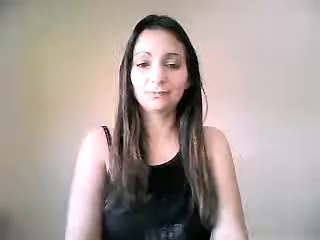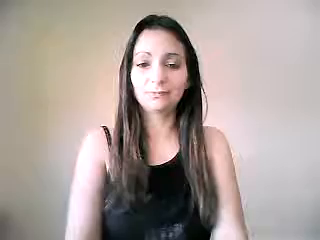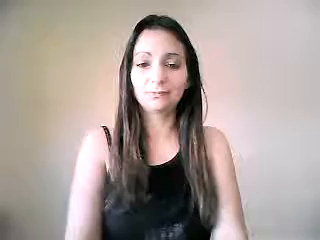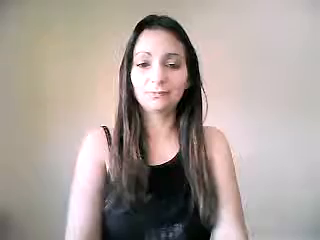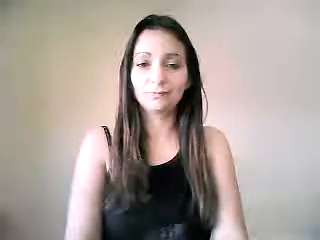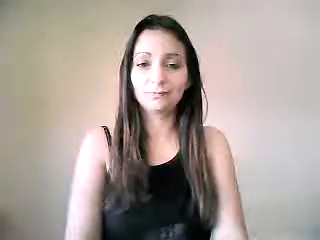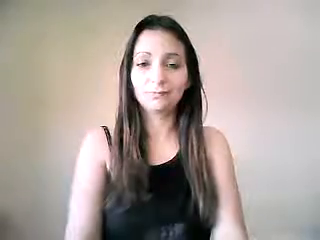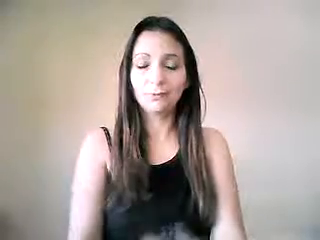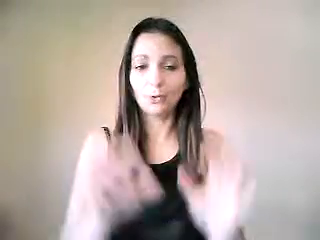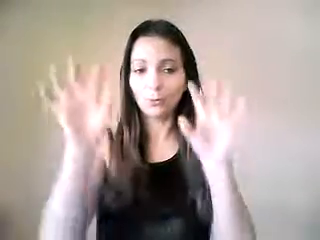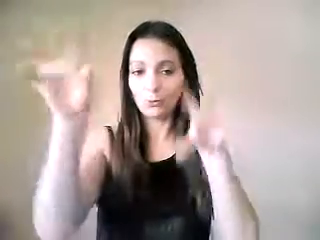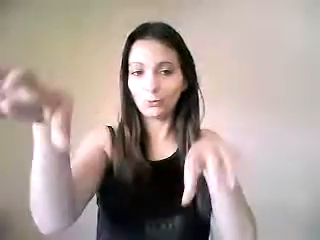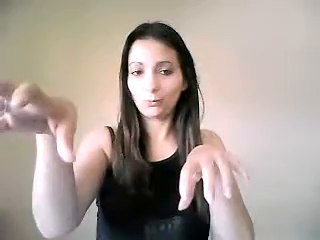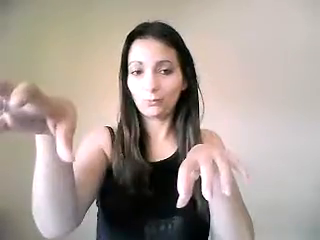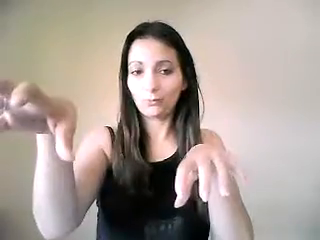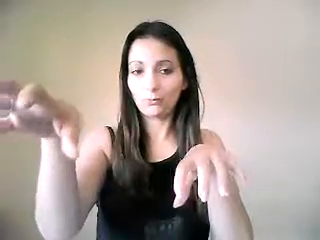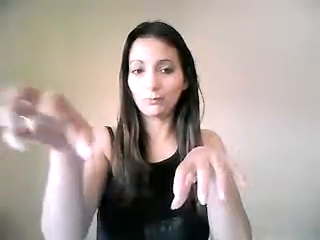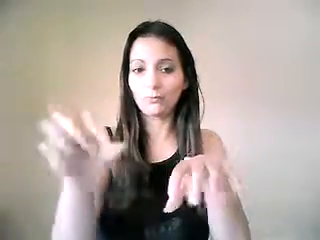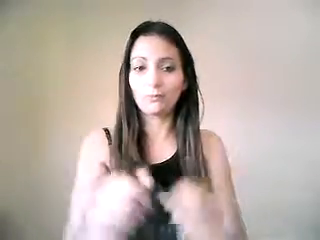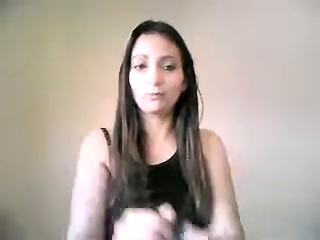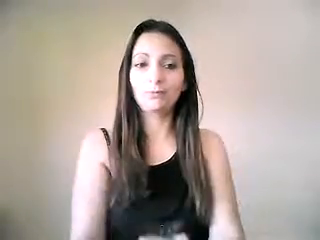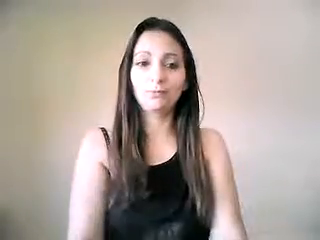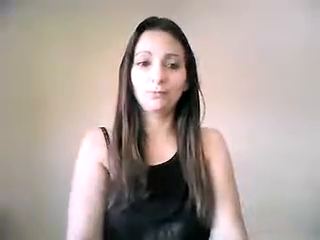Lion